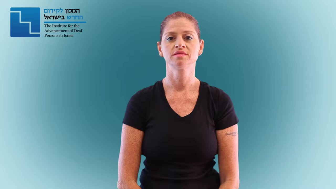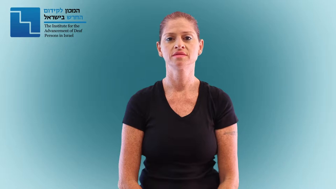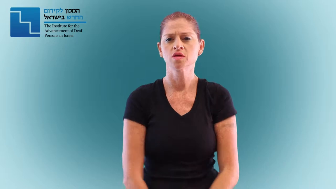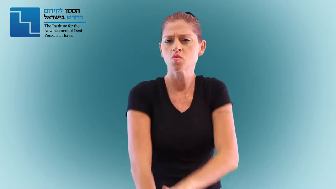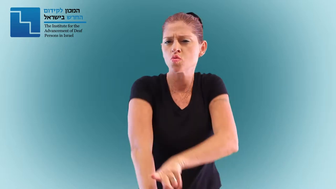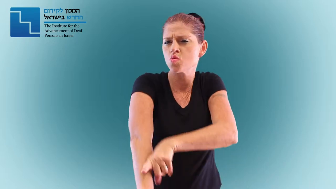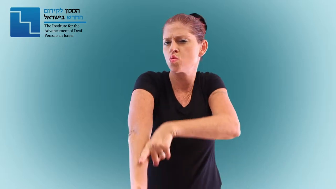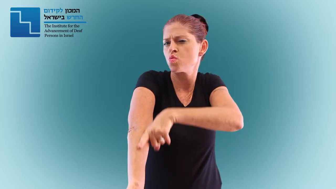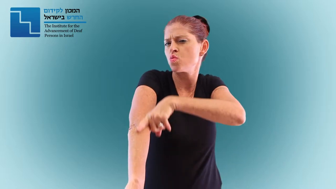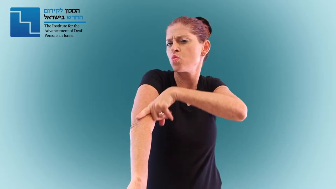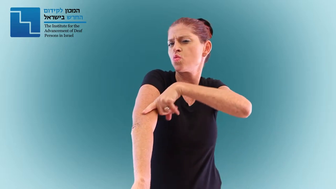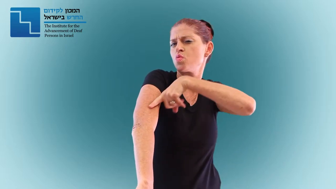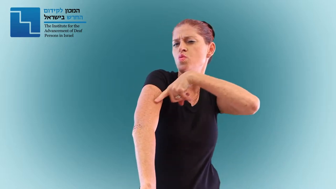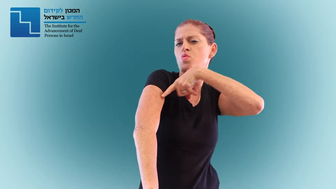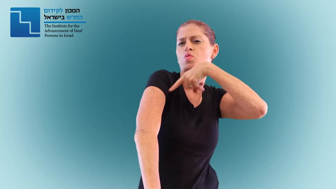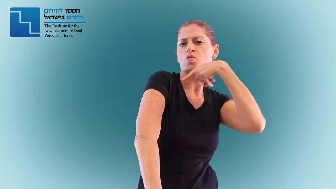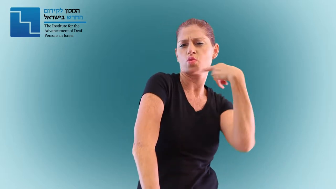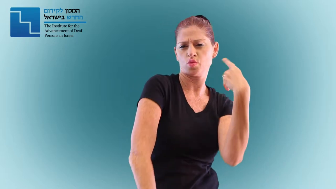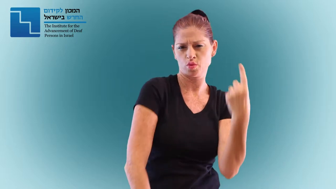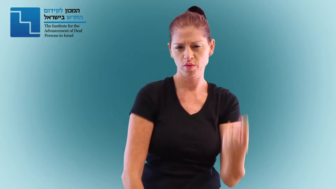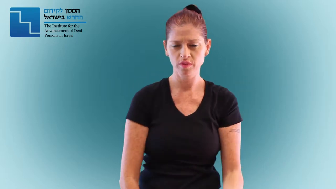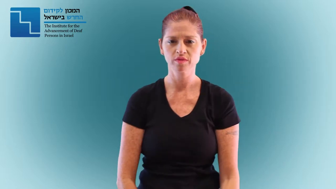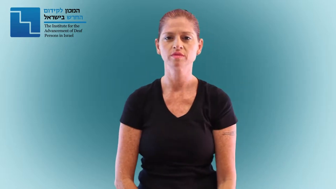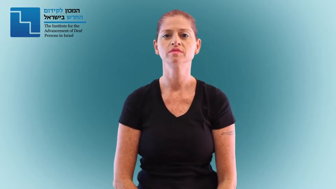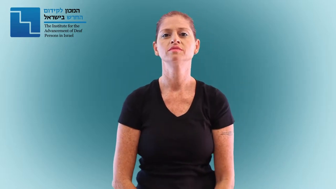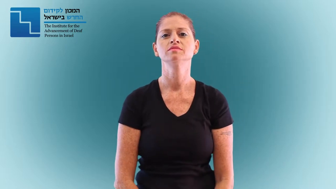הרבה זמן